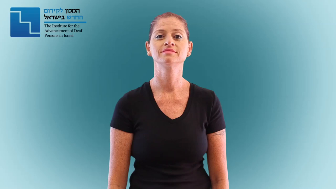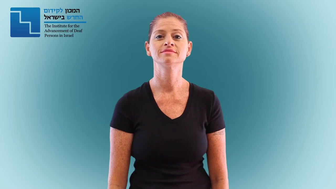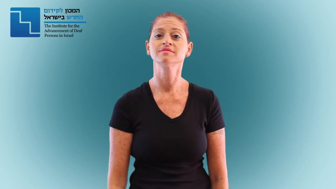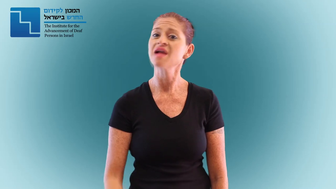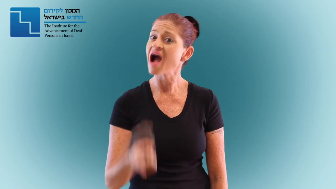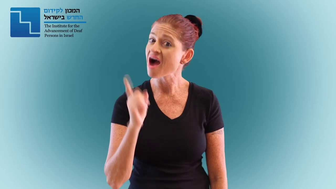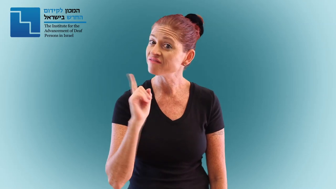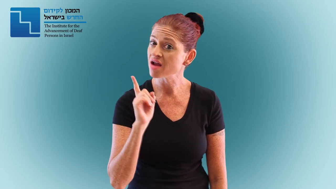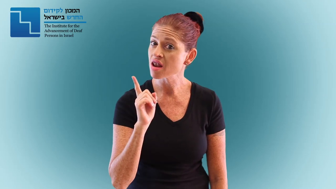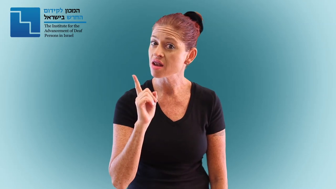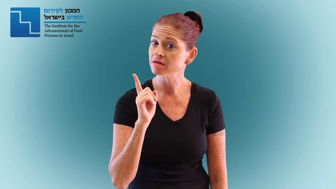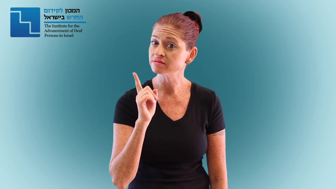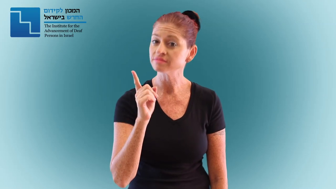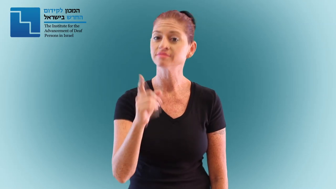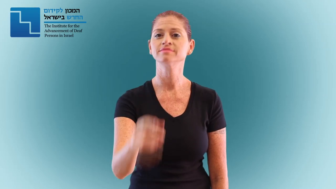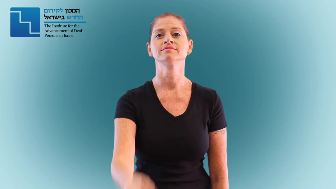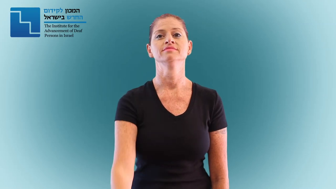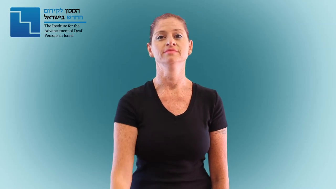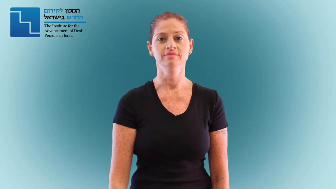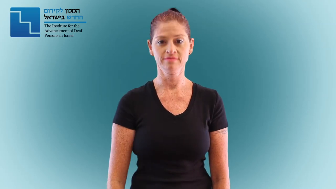אבל